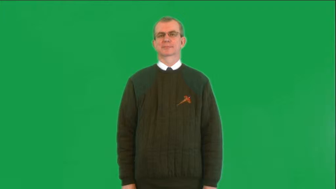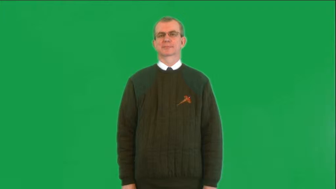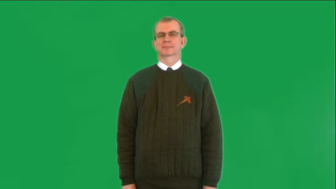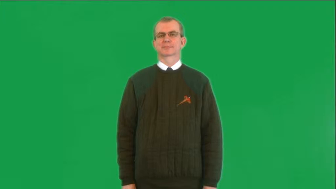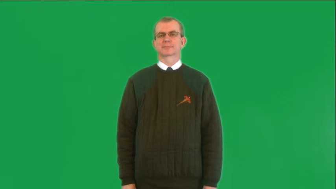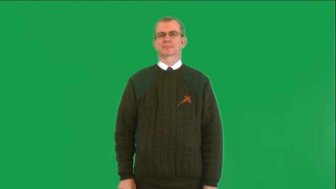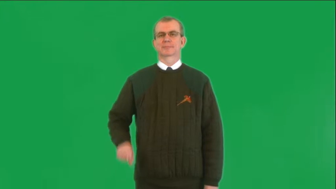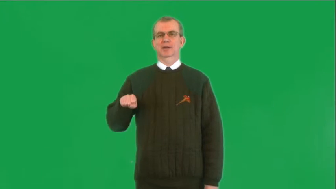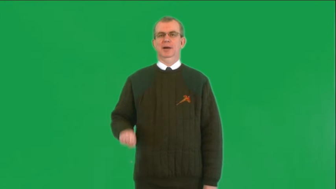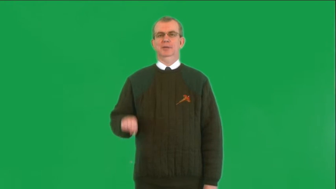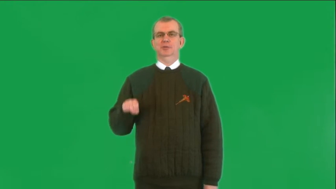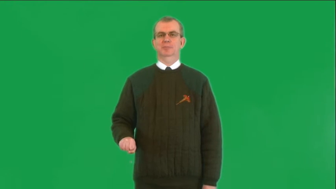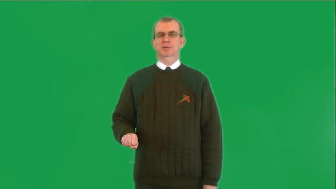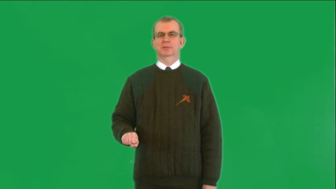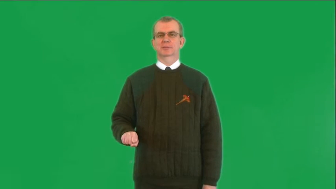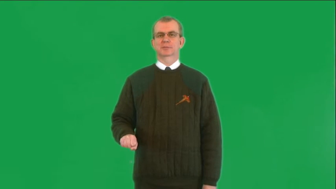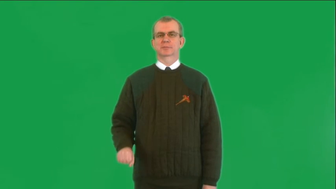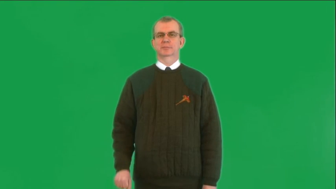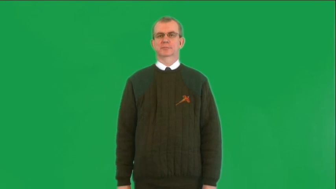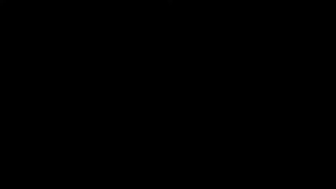atom